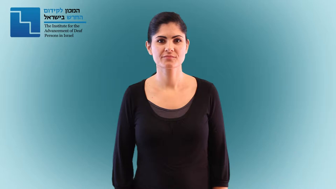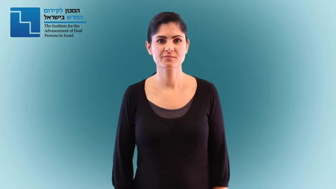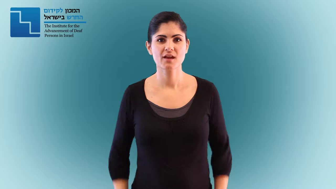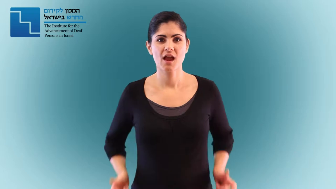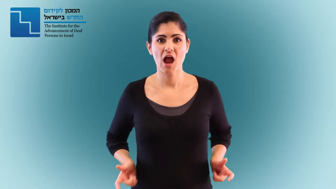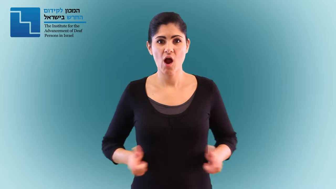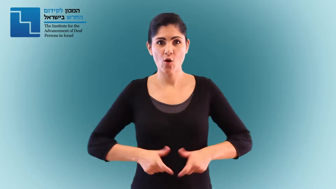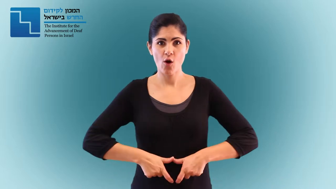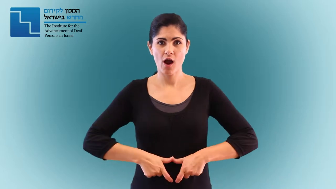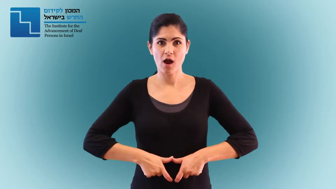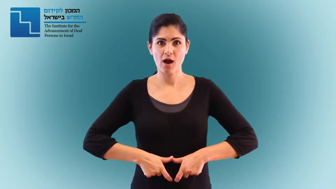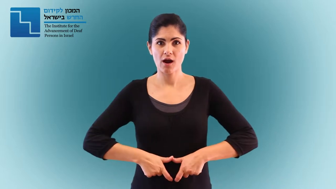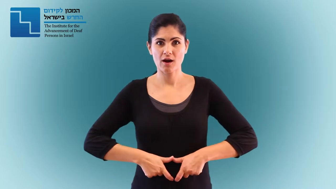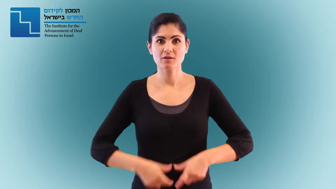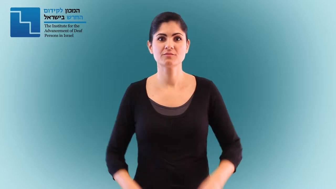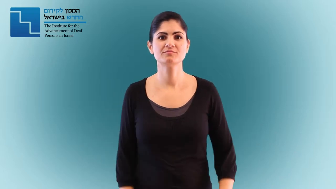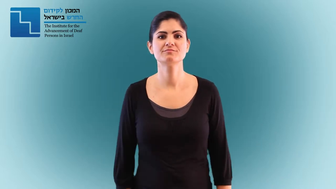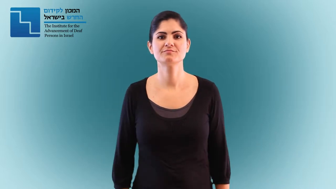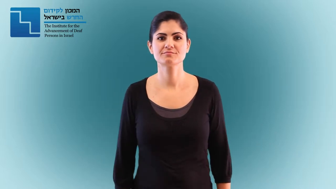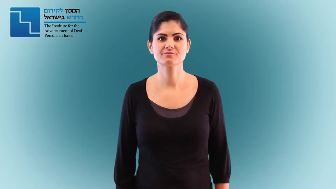חגורה